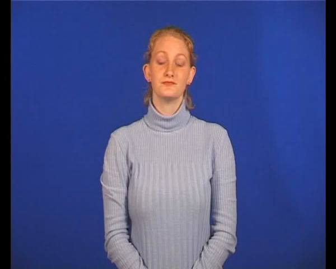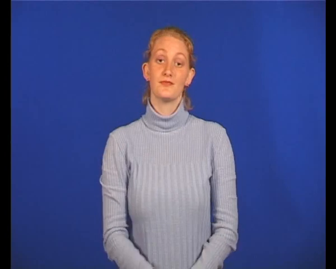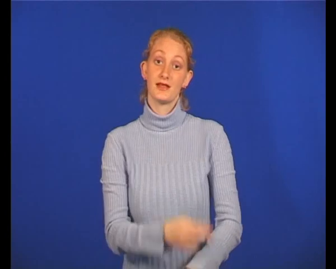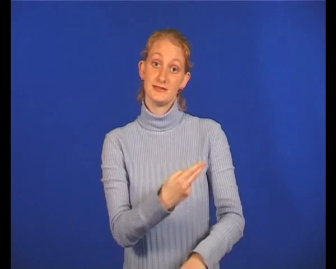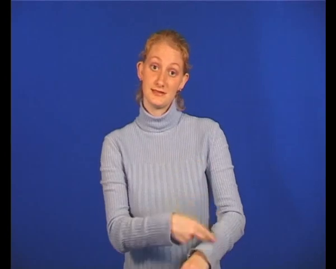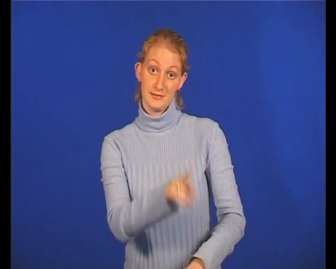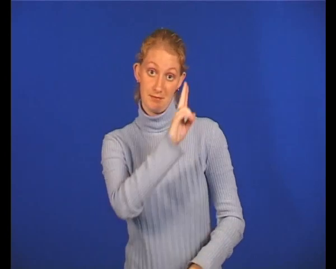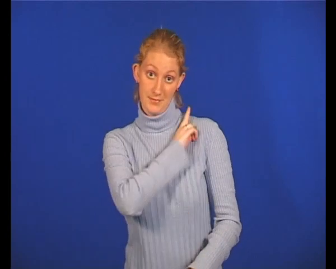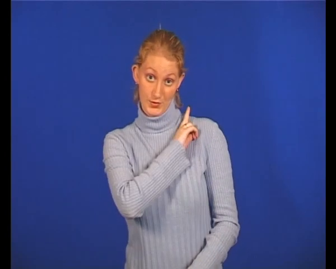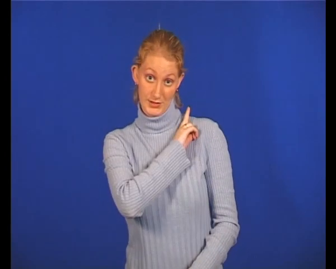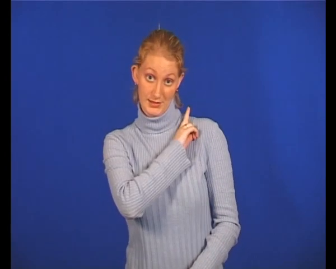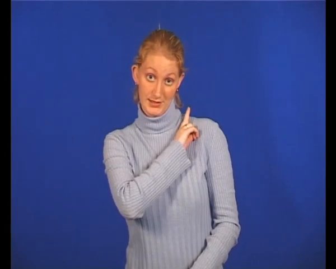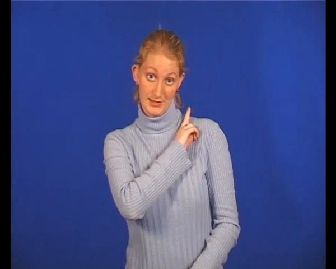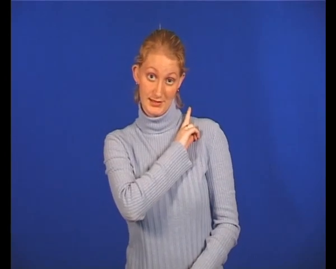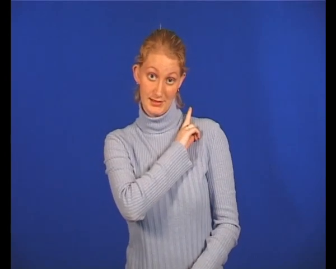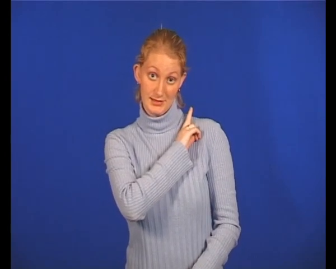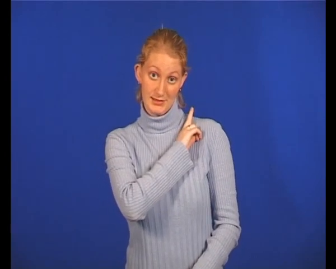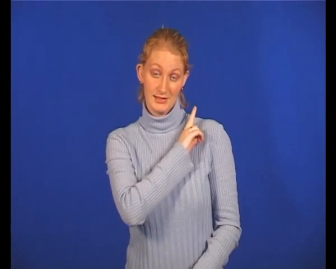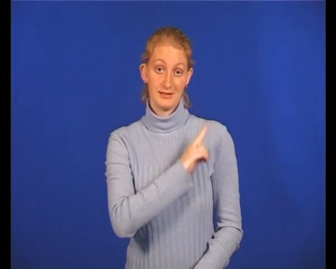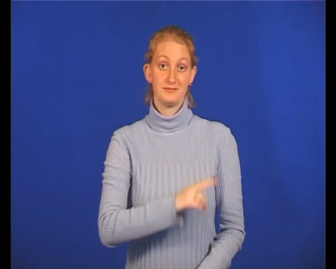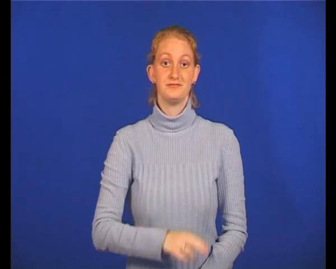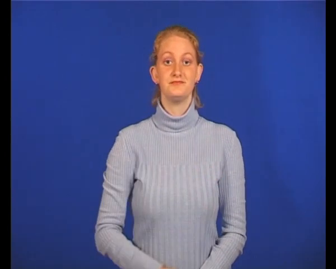Spánn